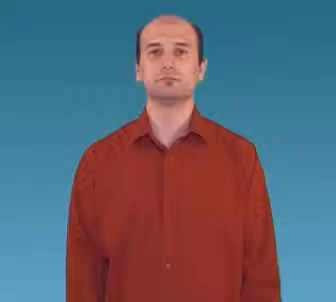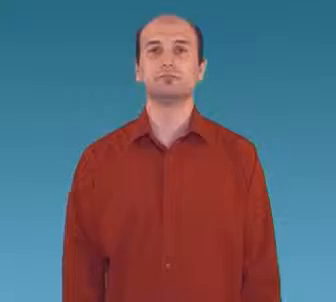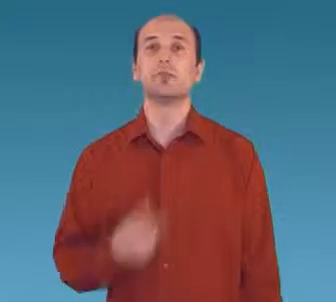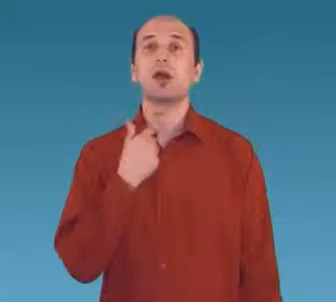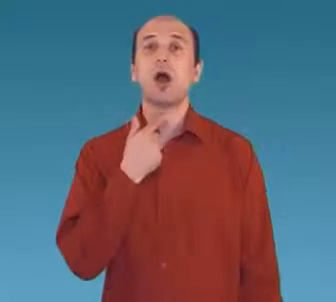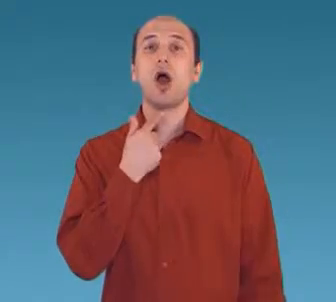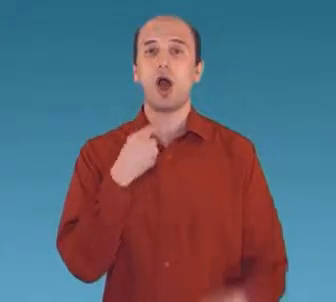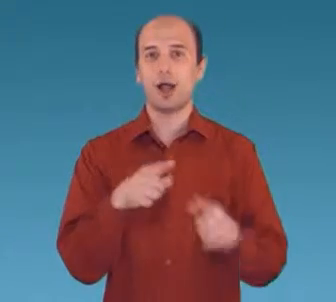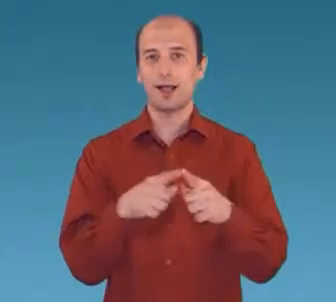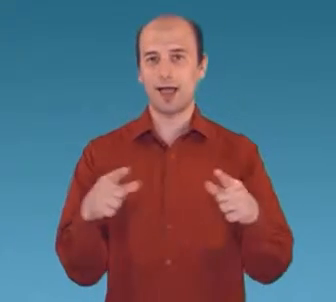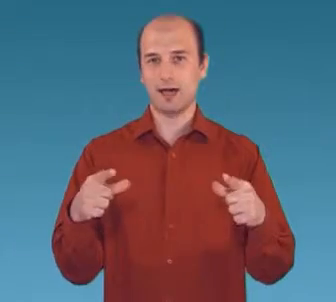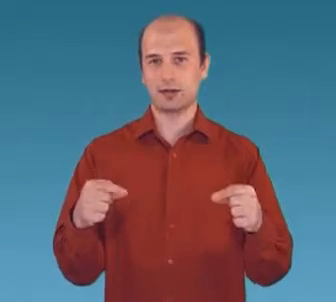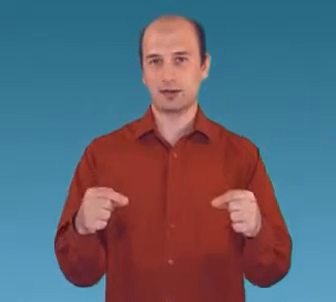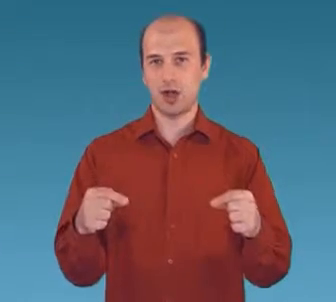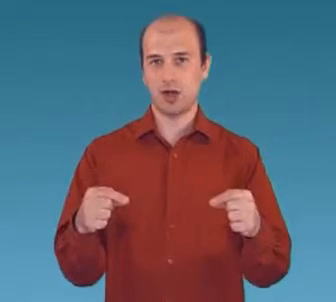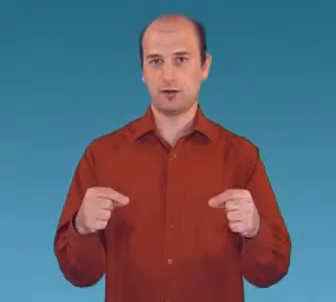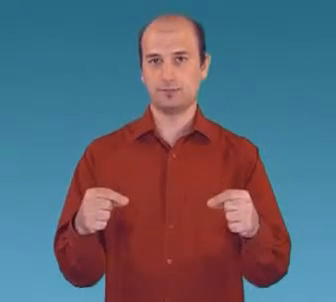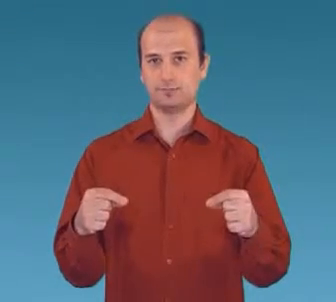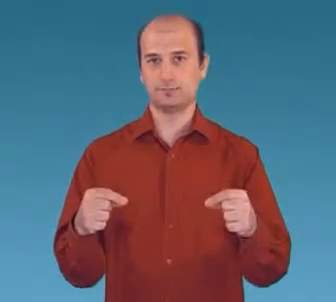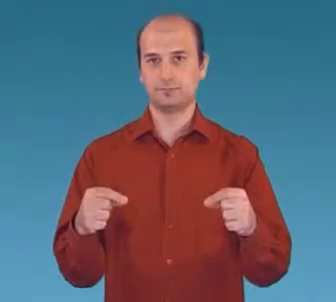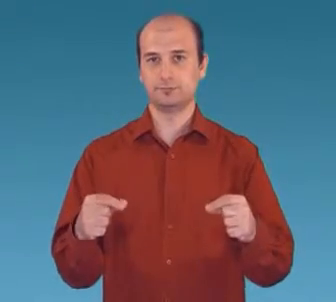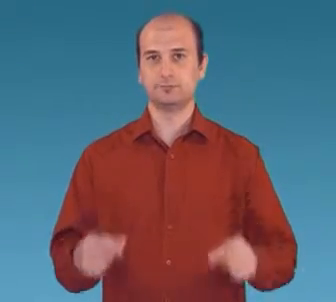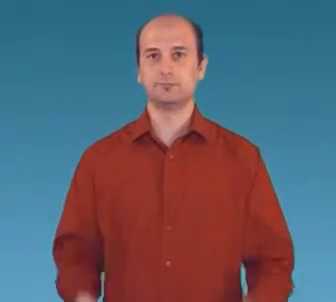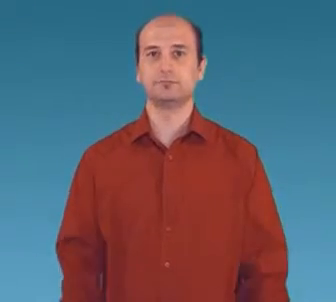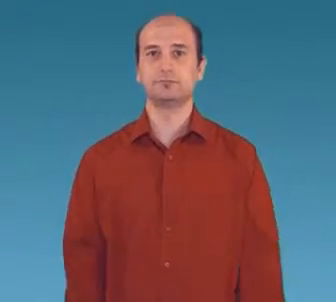Hangkártya